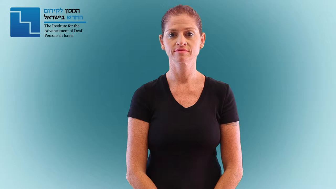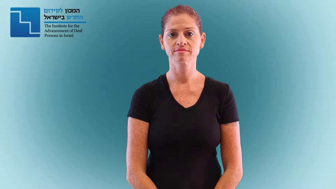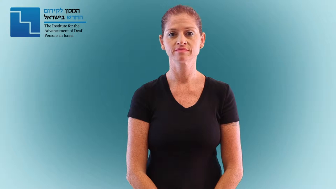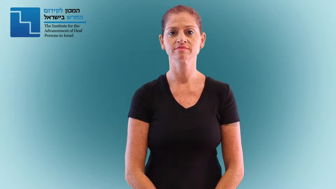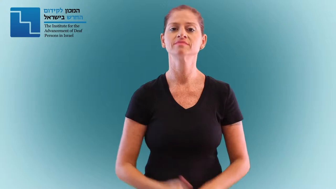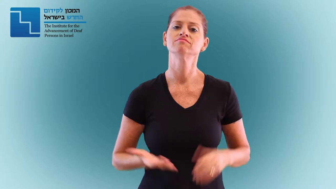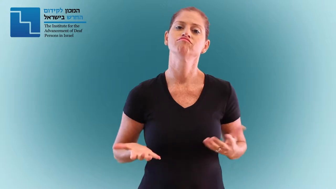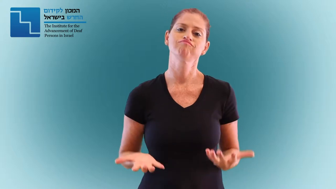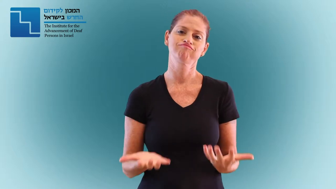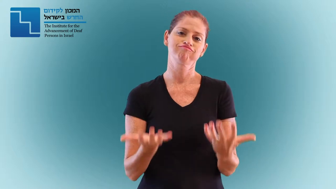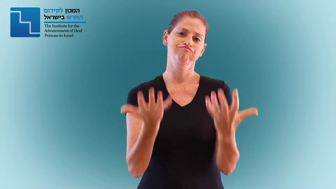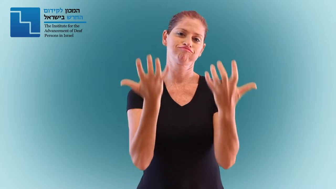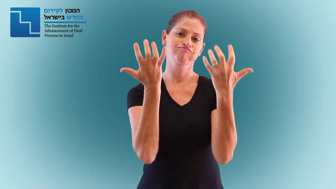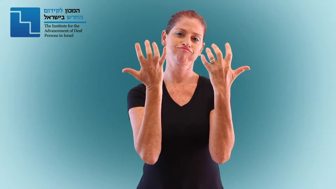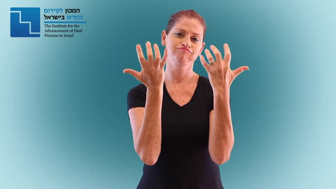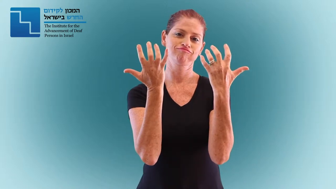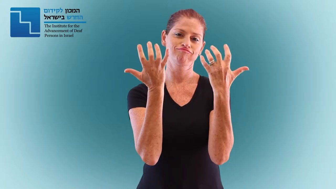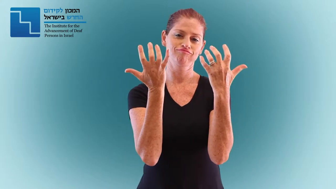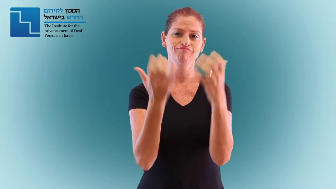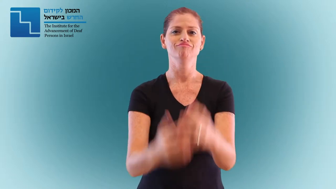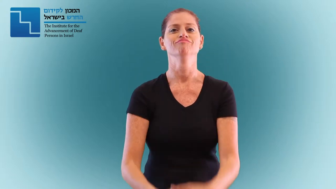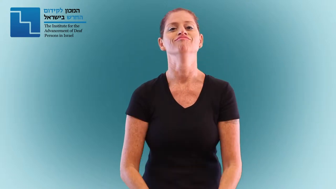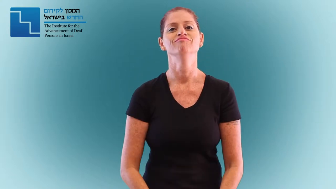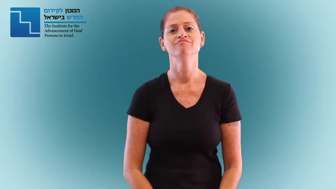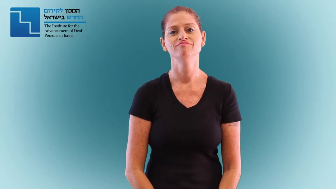טרקטור